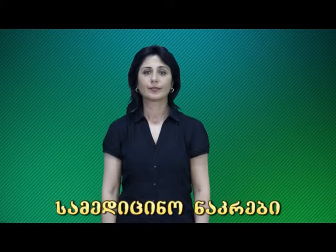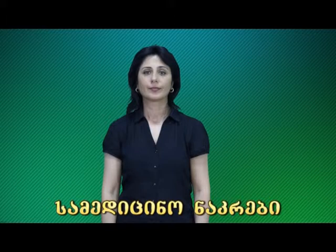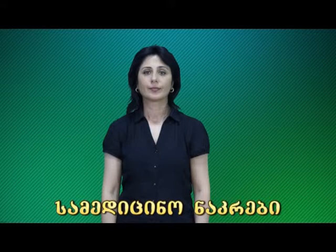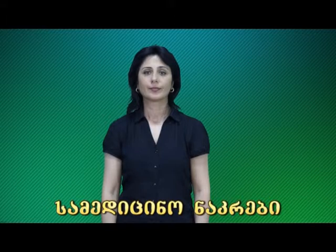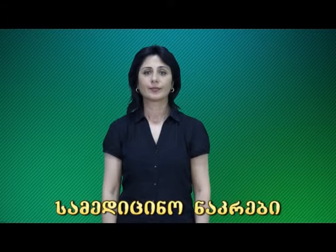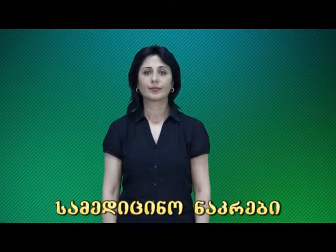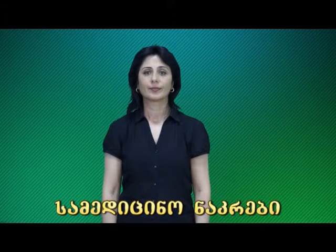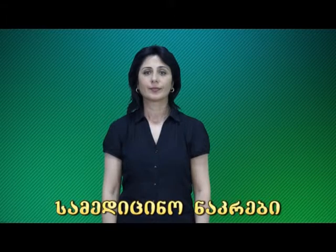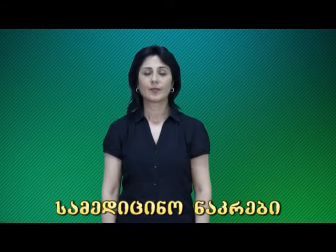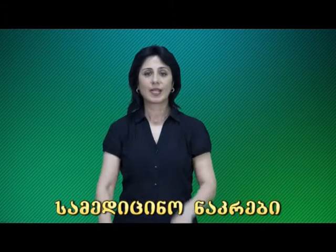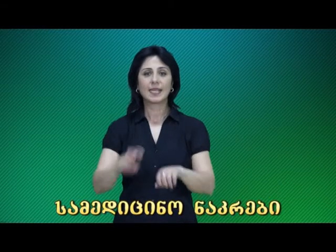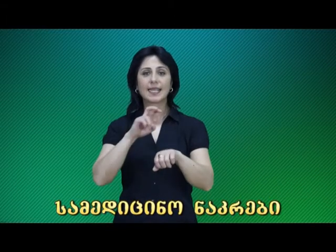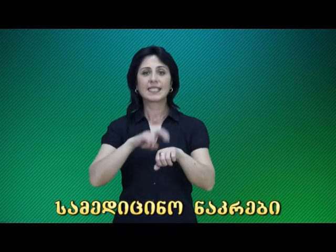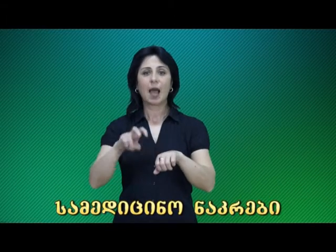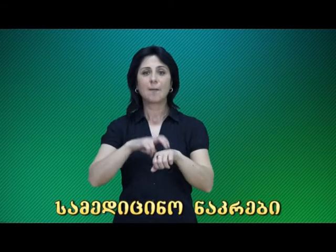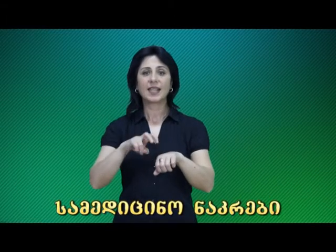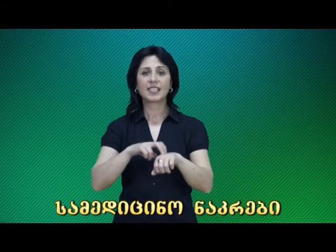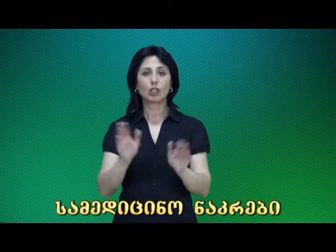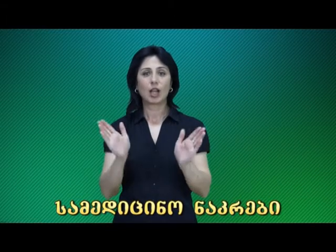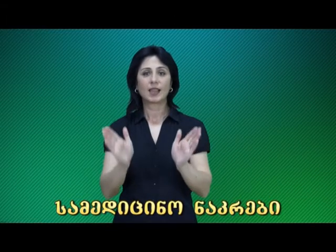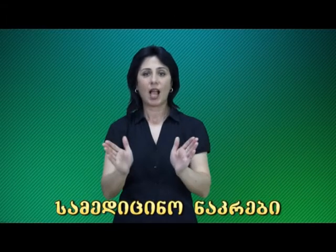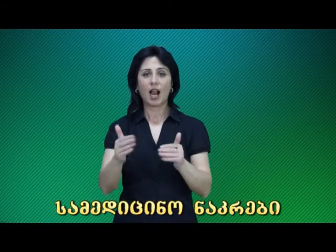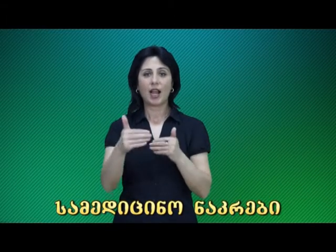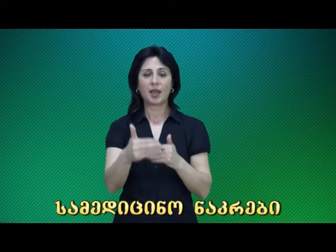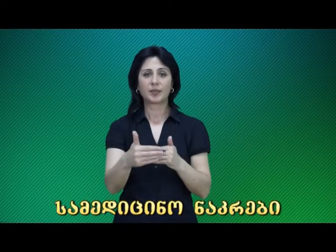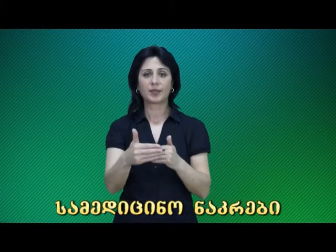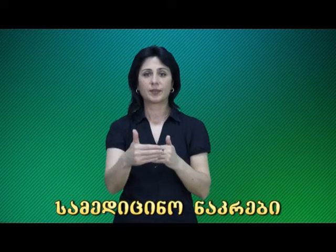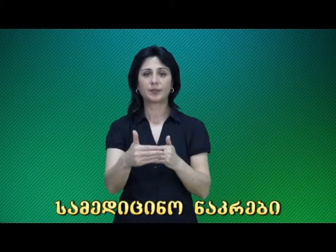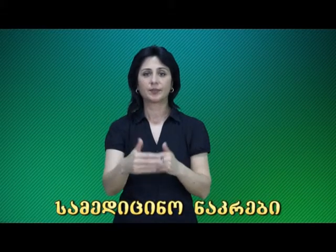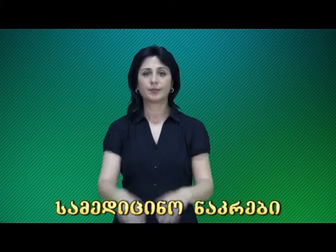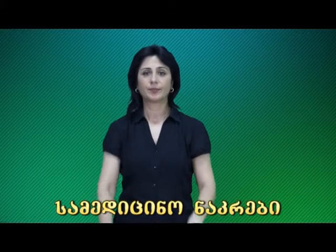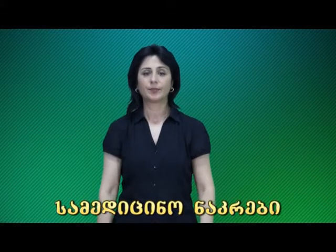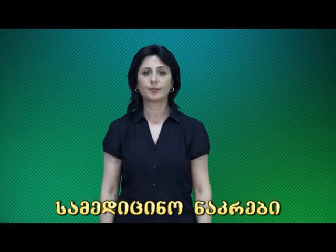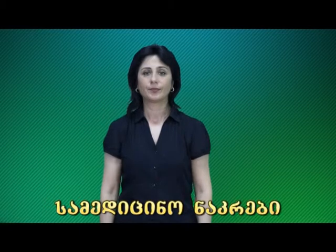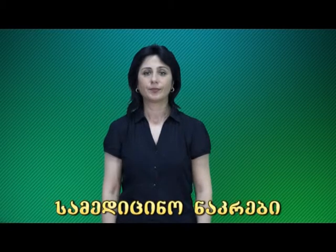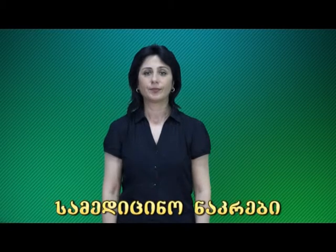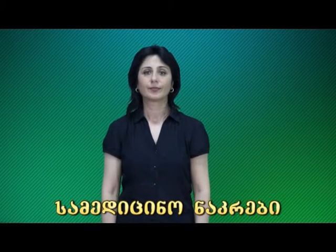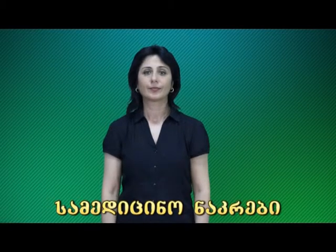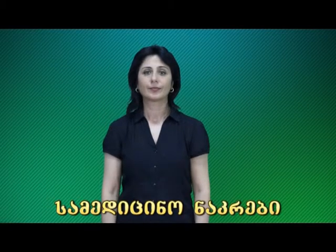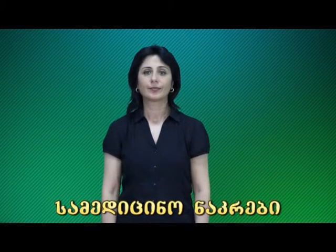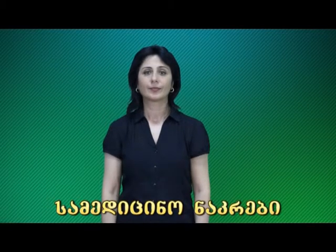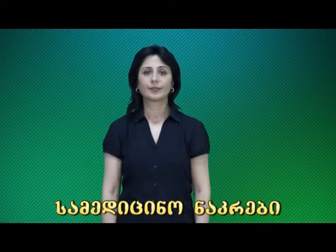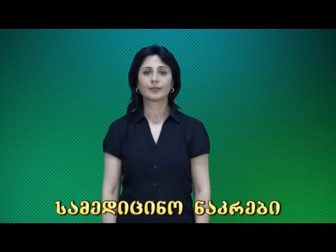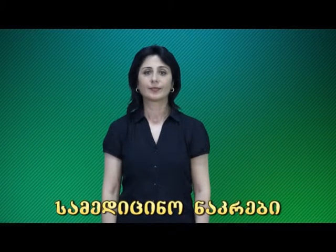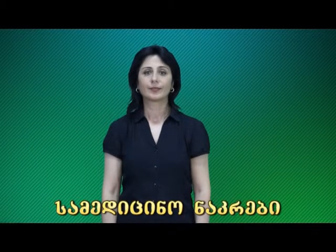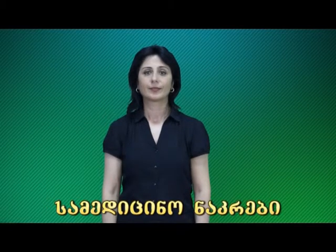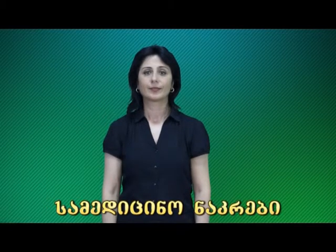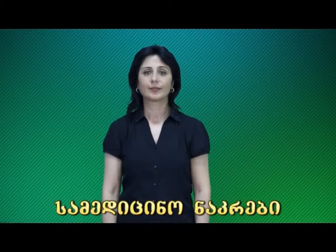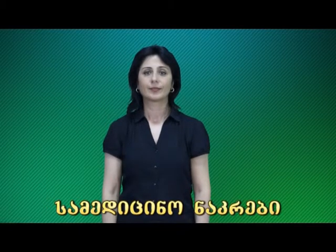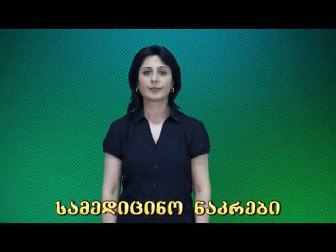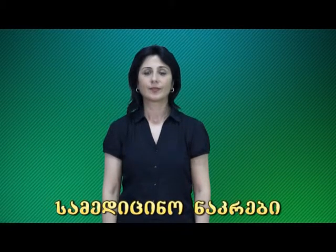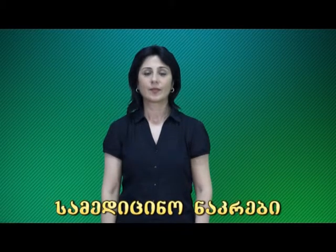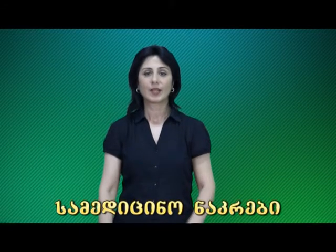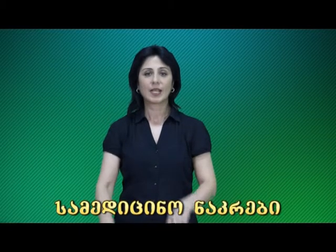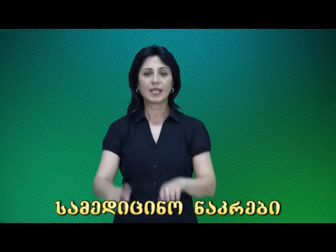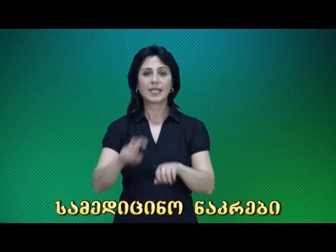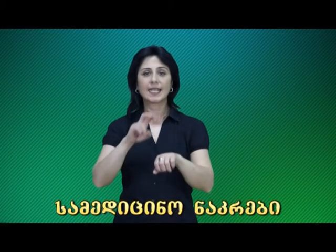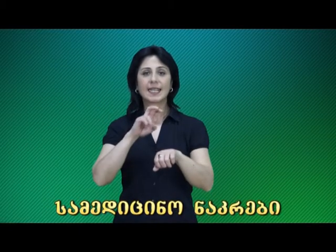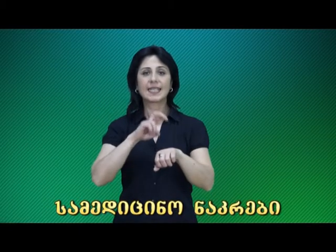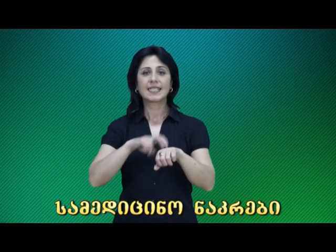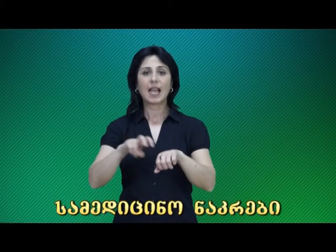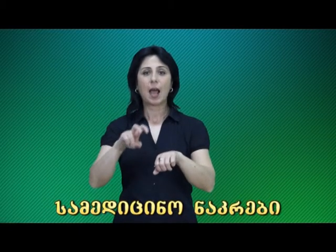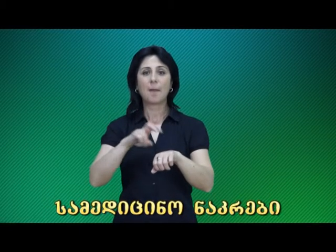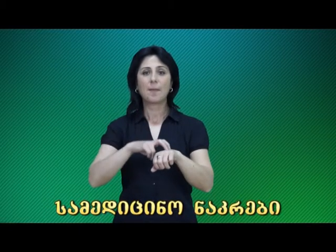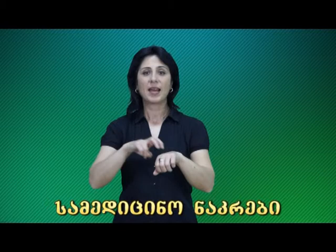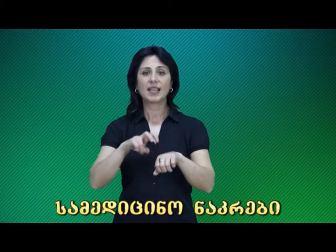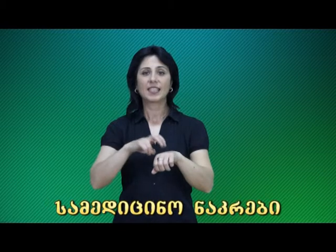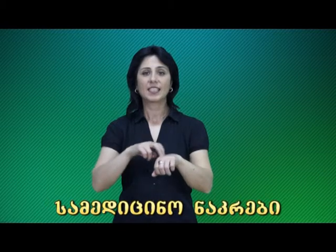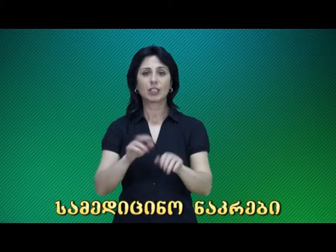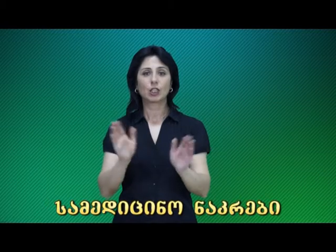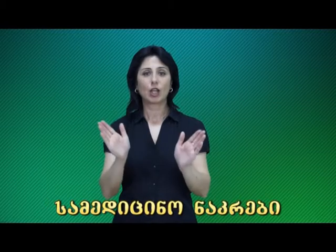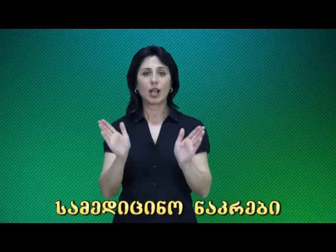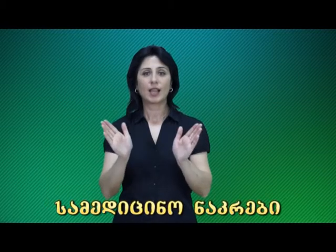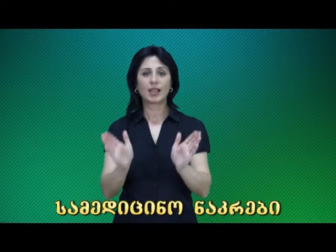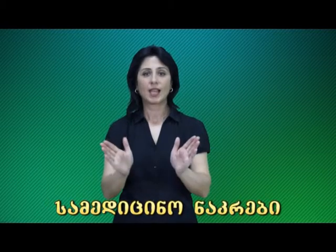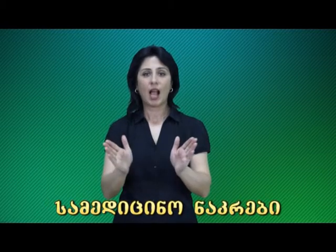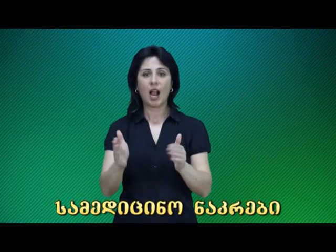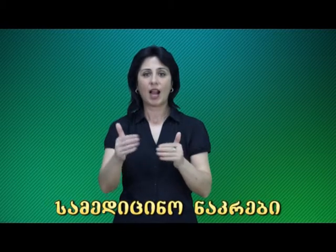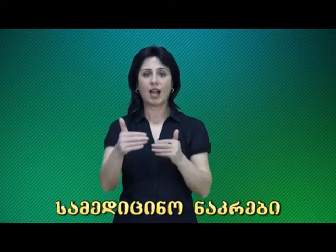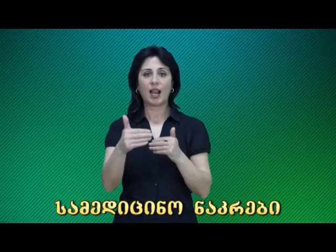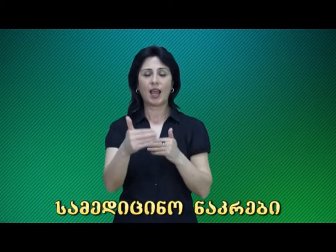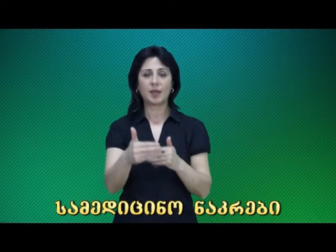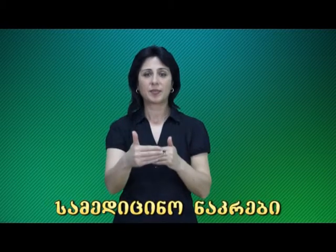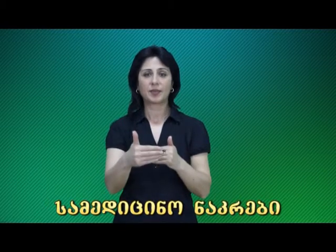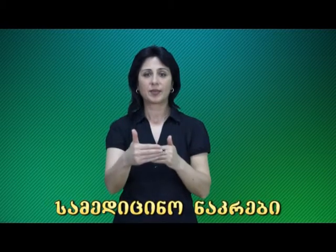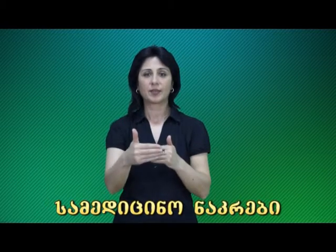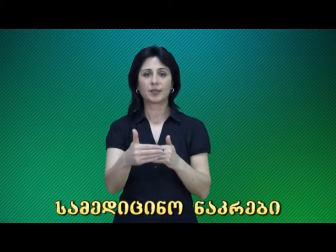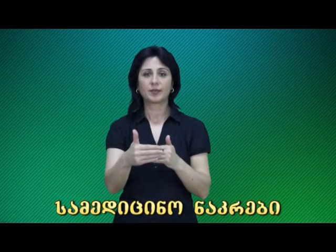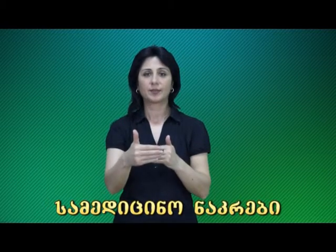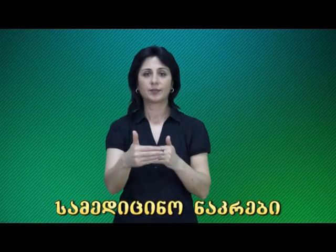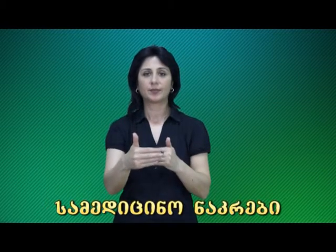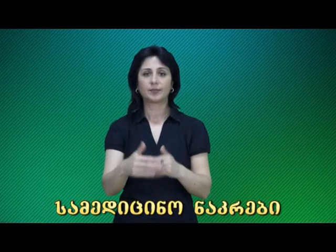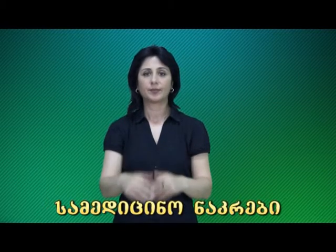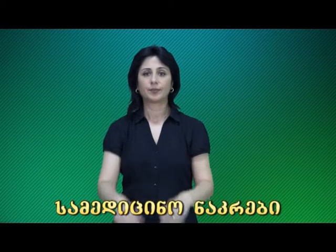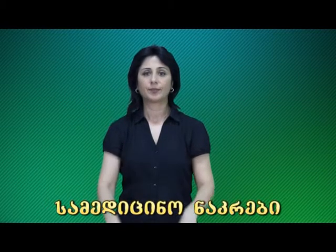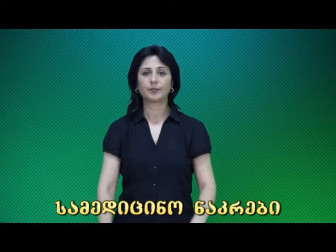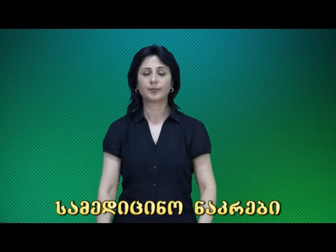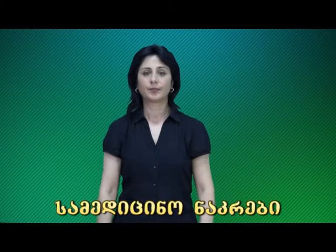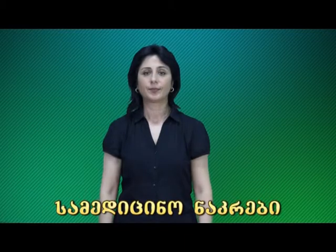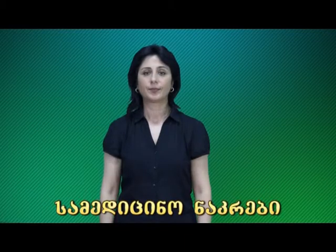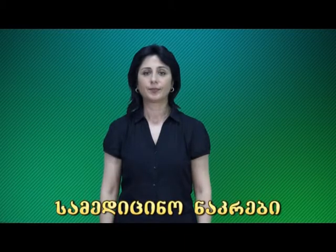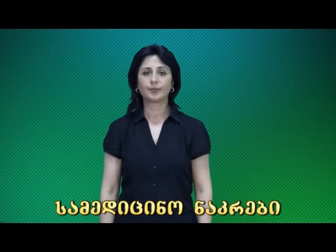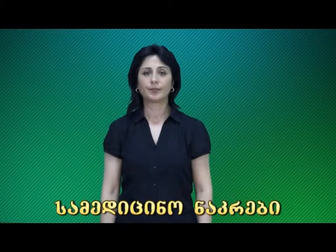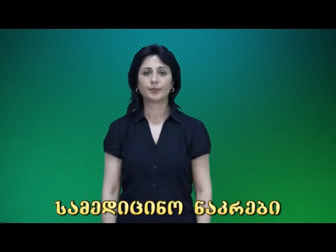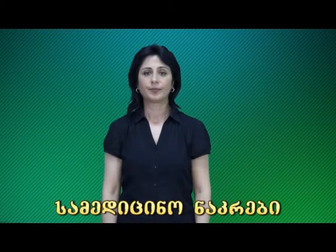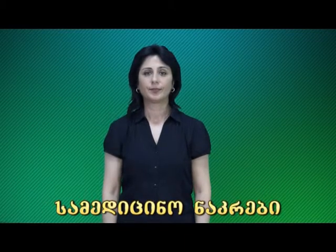სამედიცინო ნაკრები